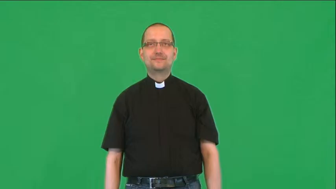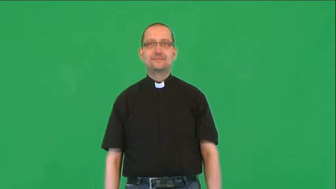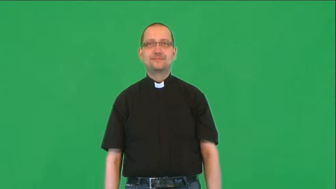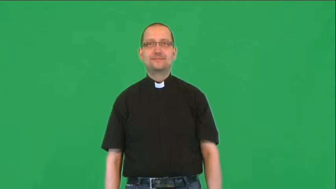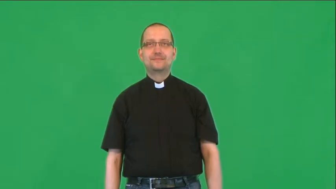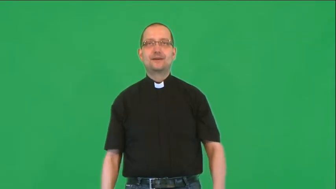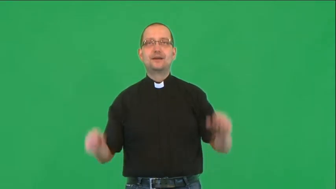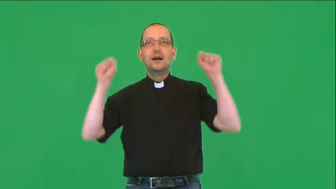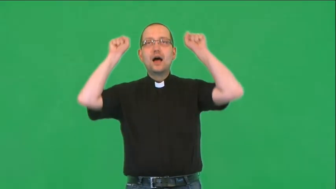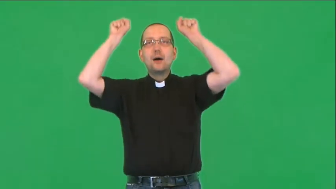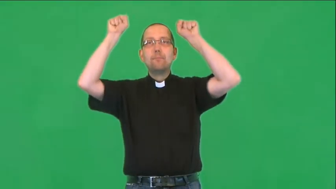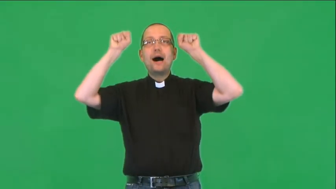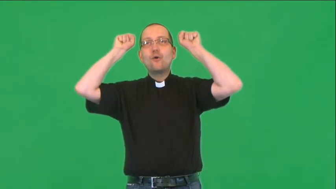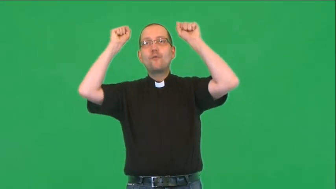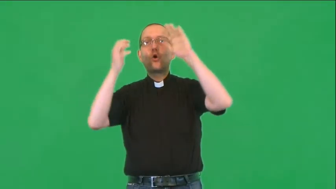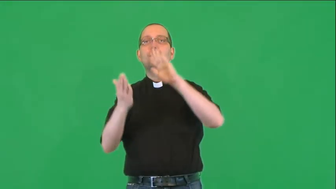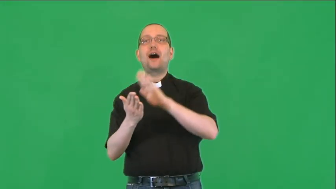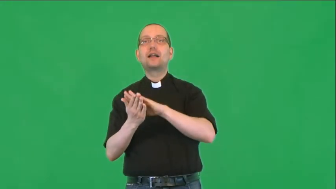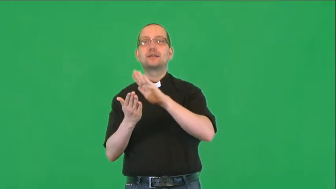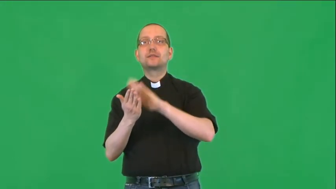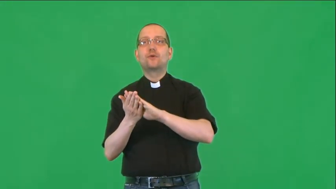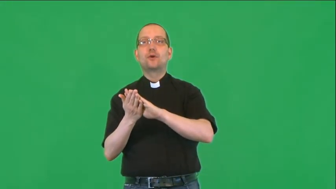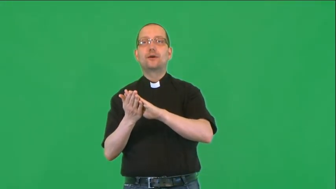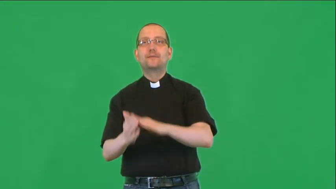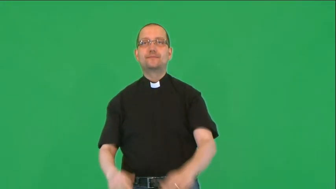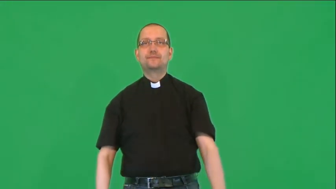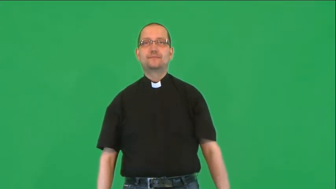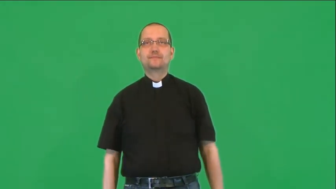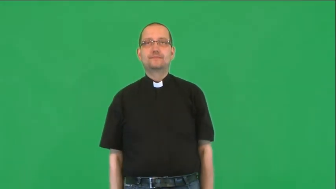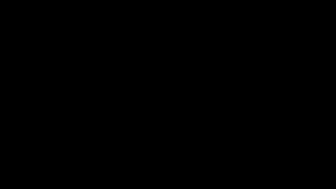bałwochwalstwo